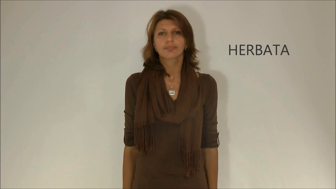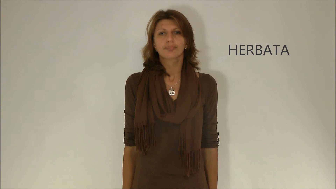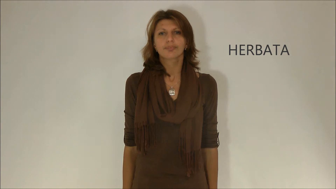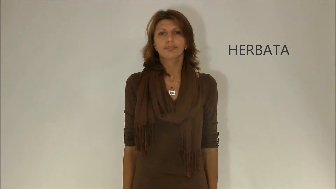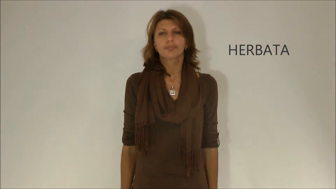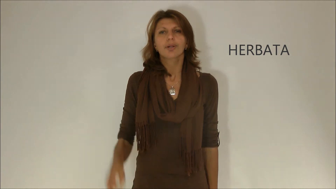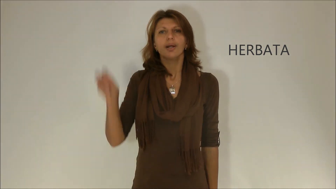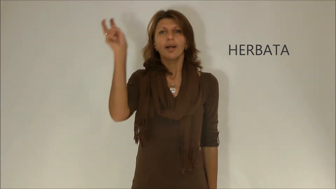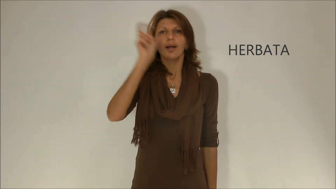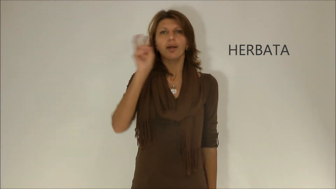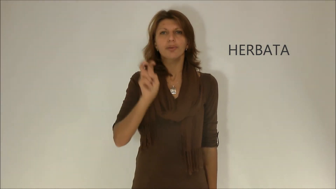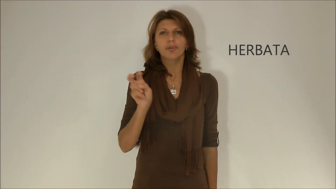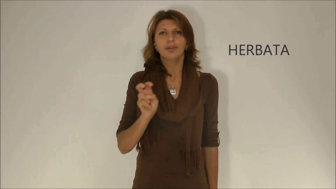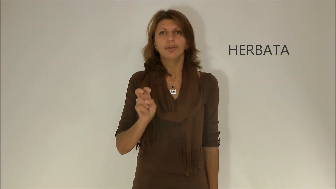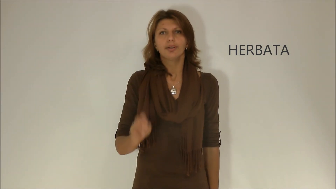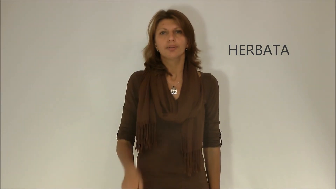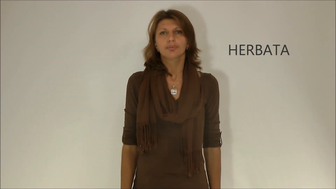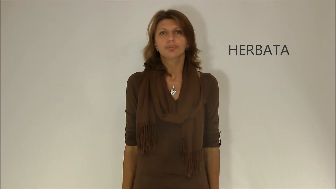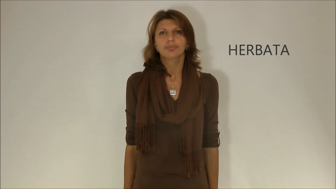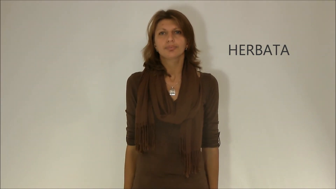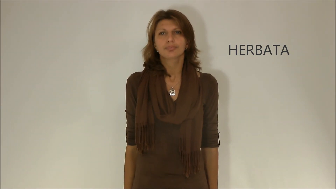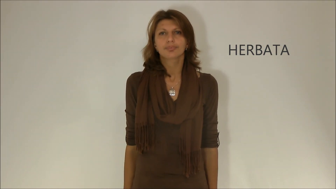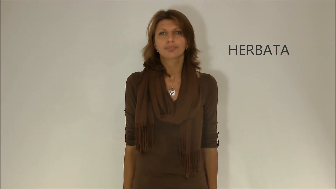HERBATA